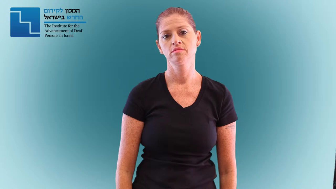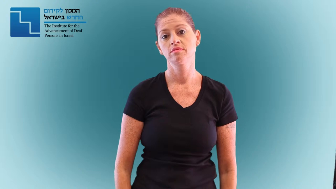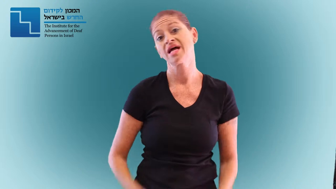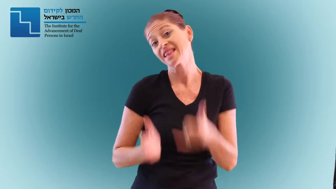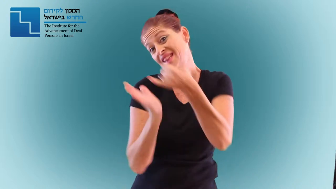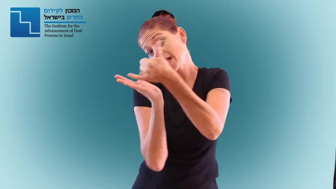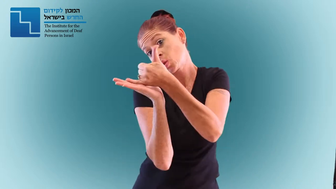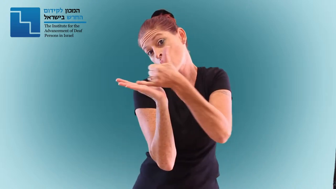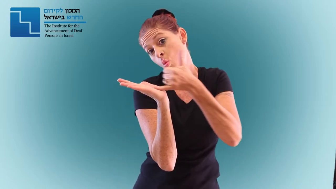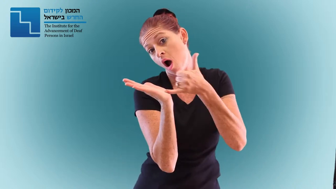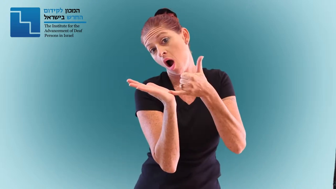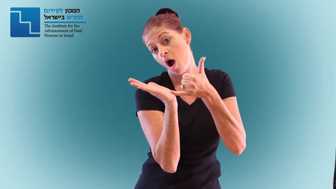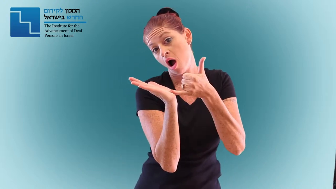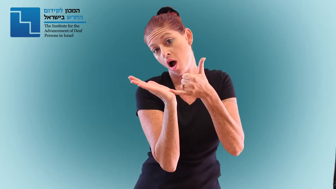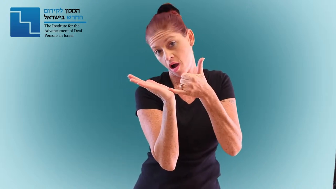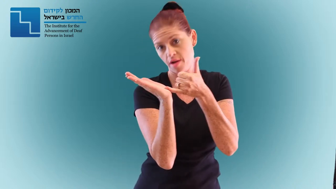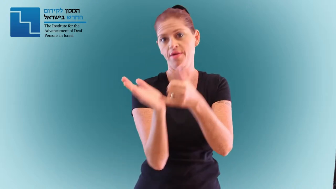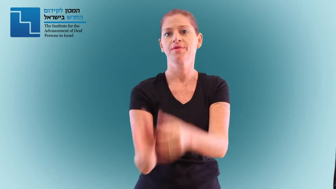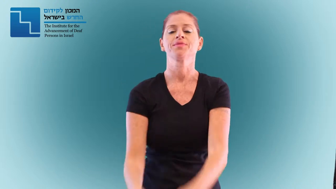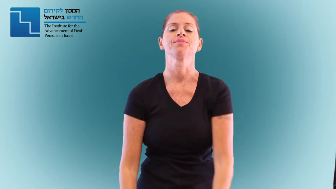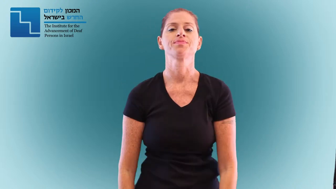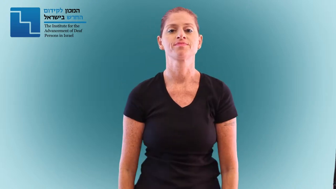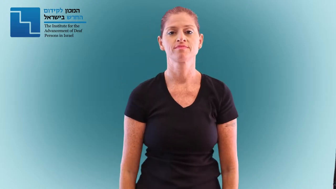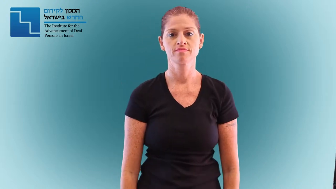ניתוח